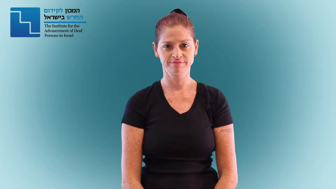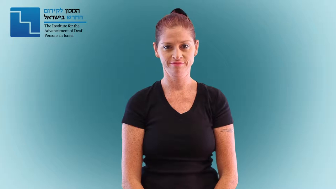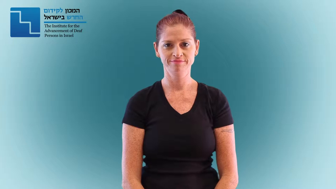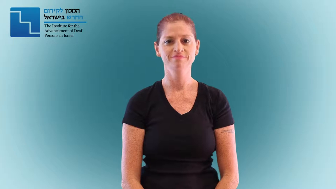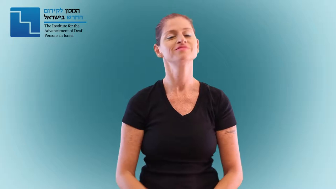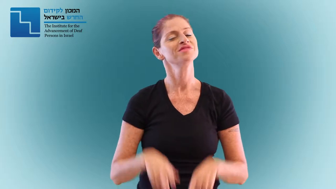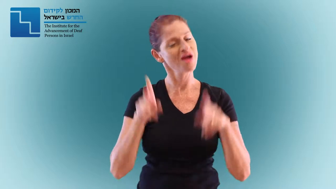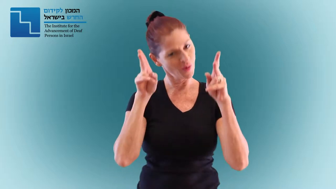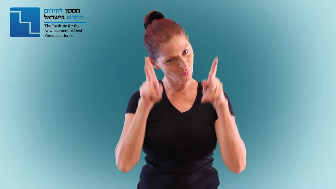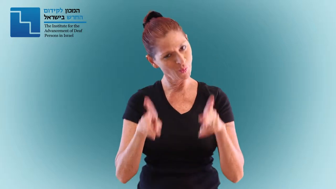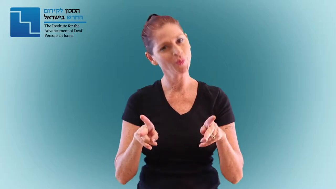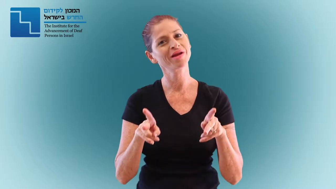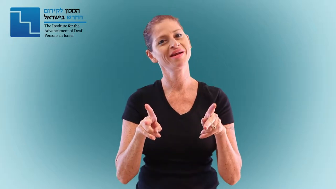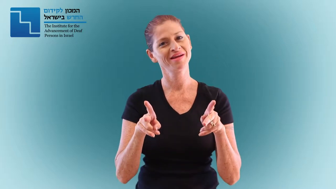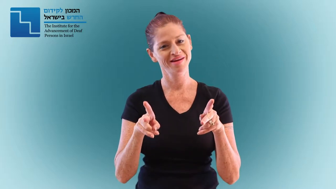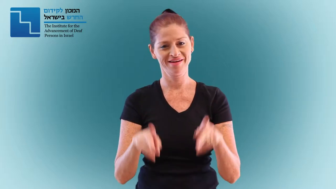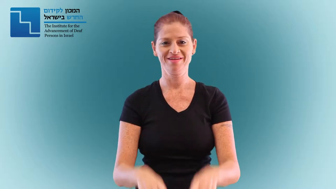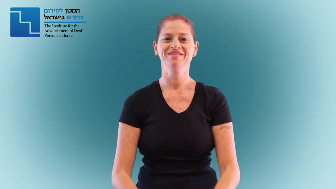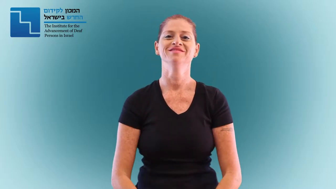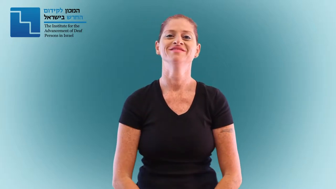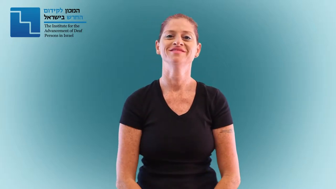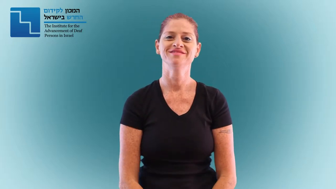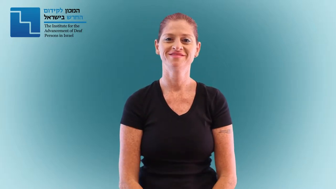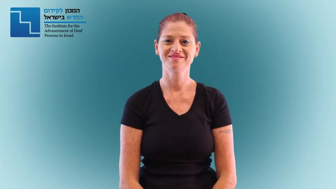יכול